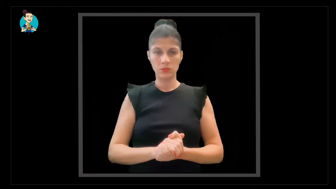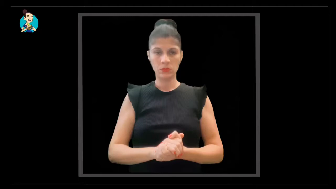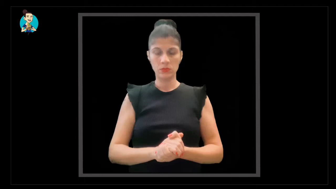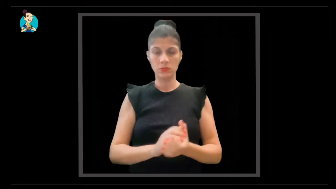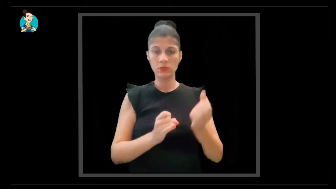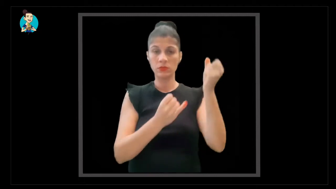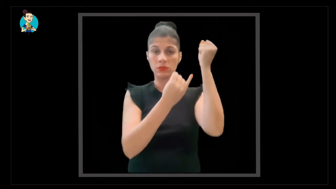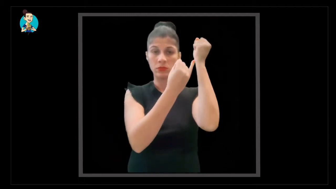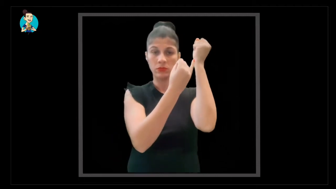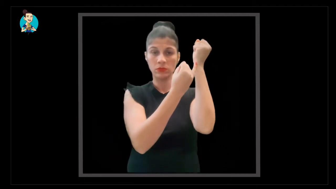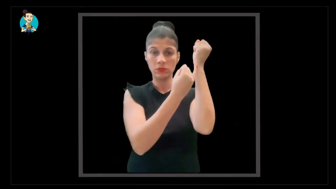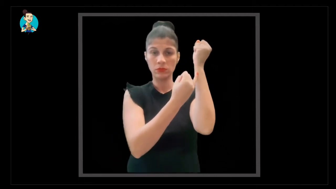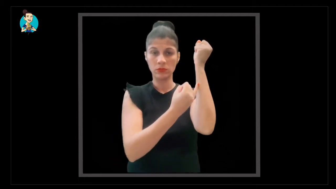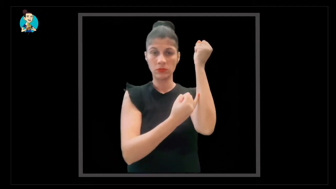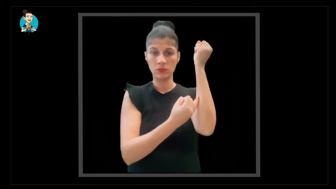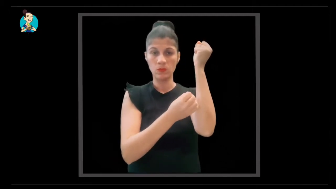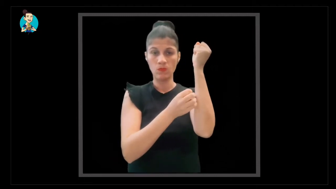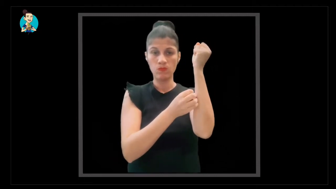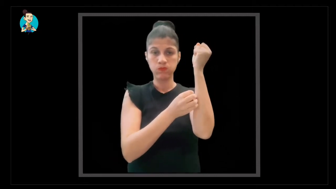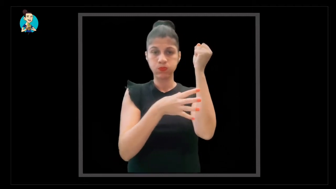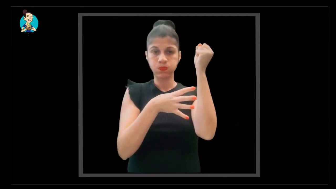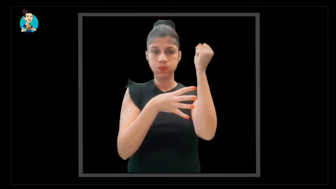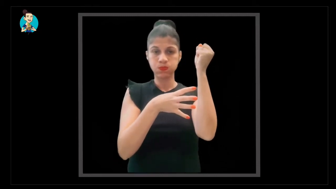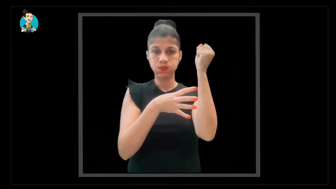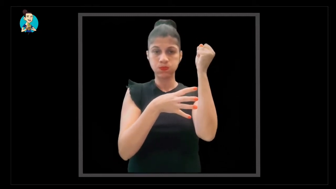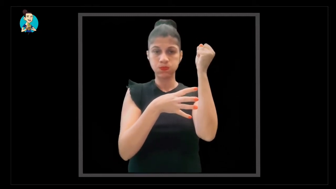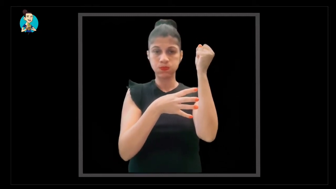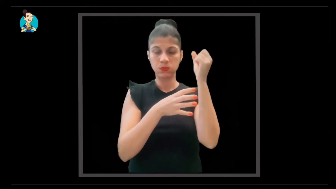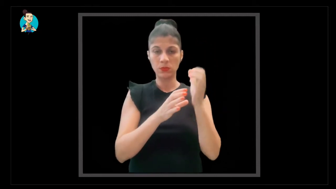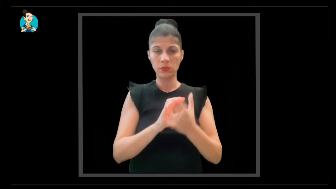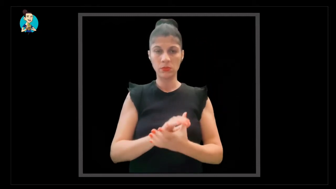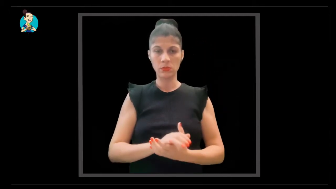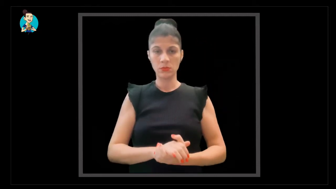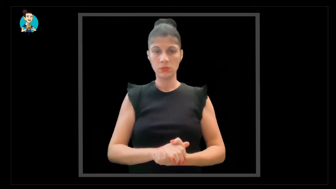VARIZES